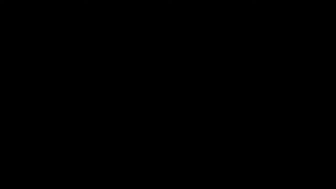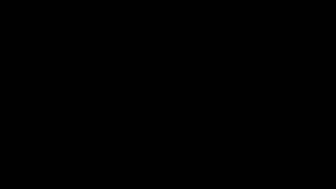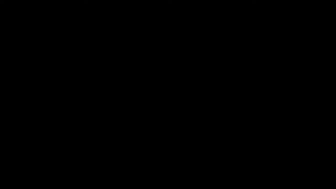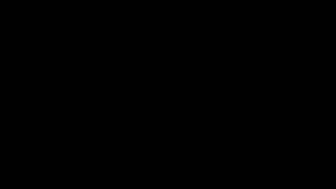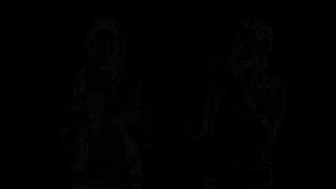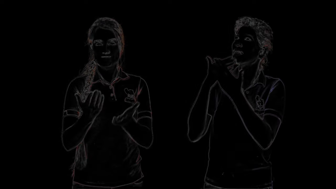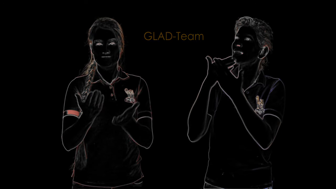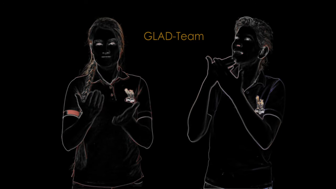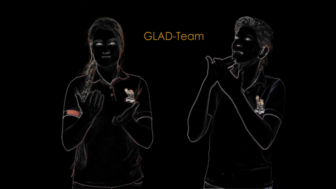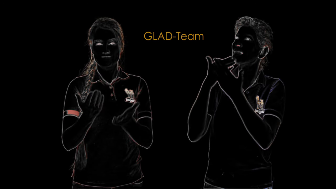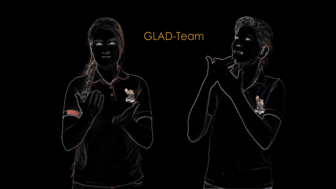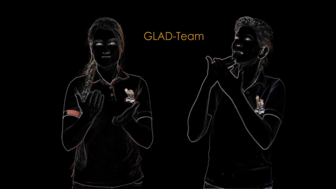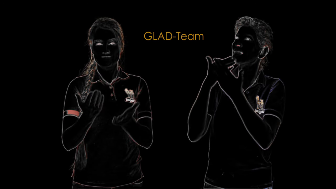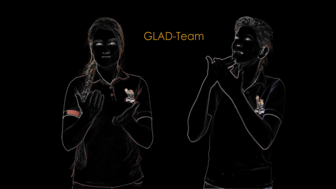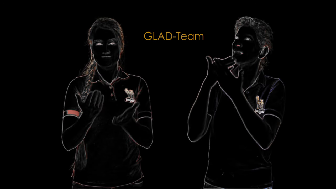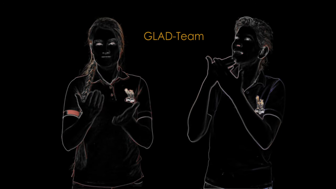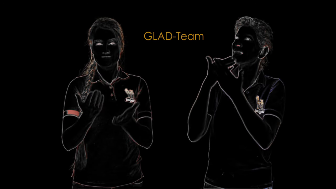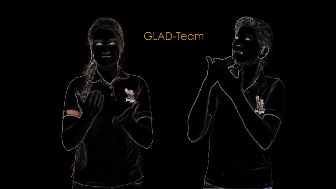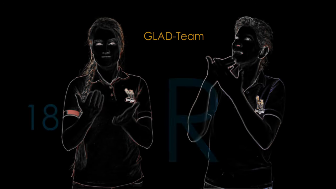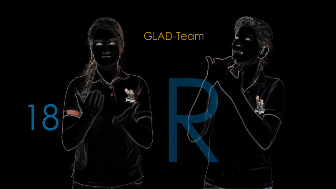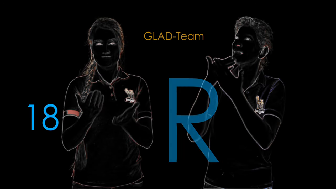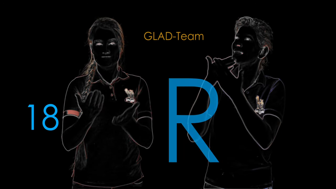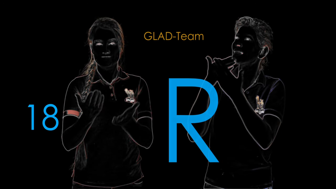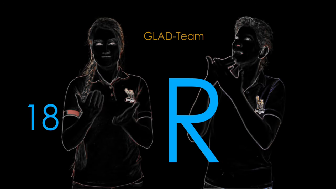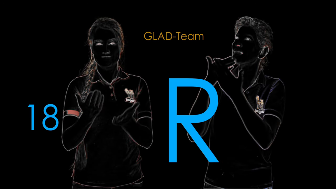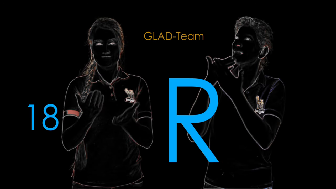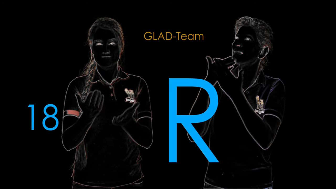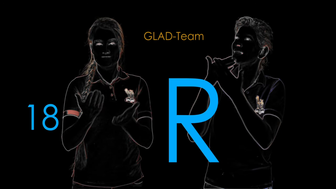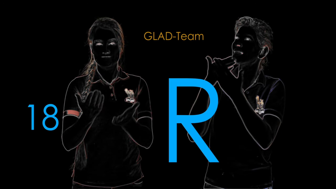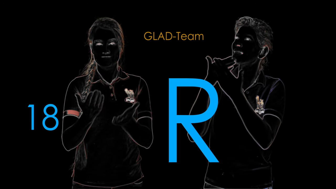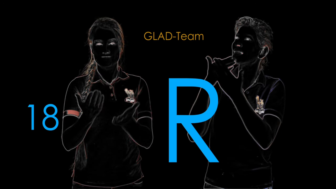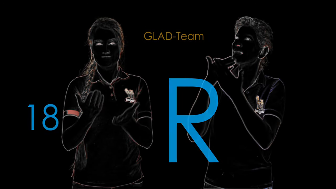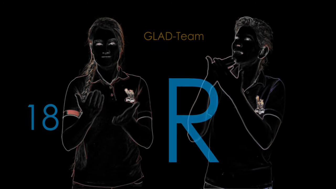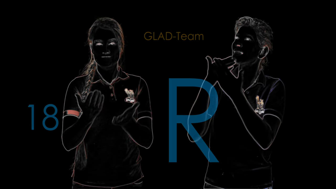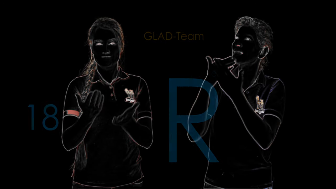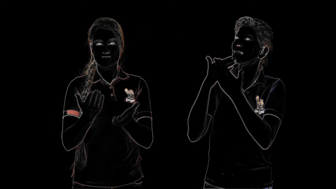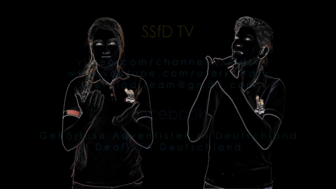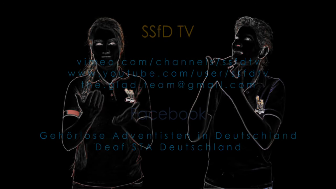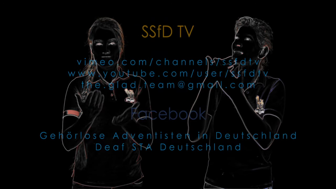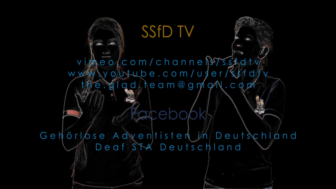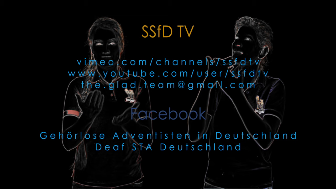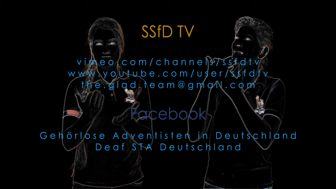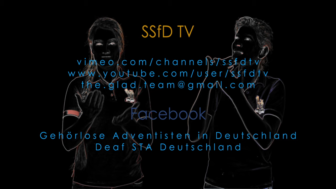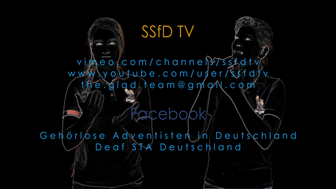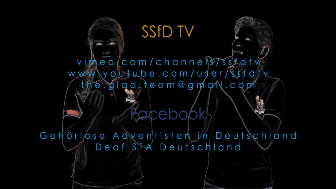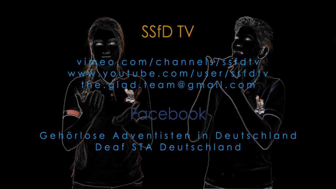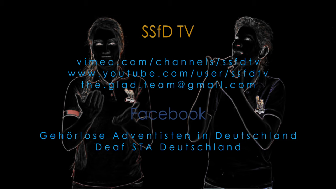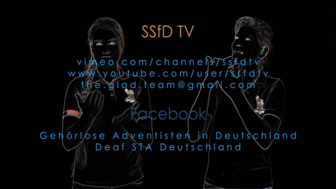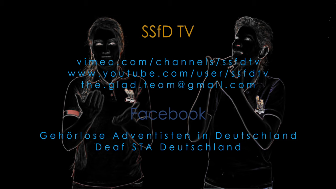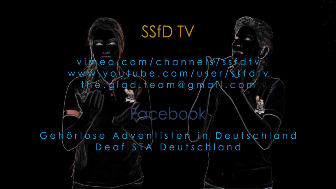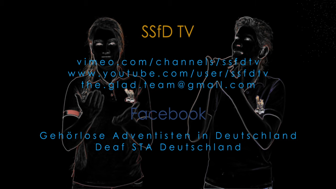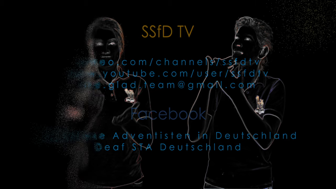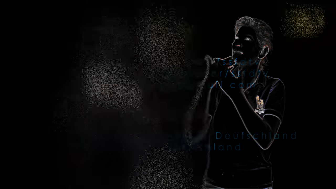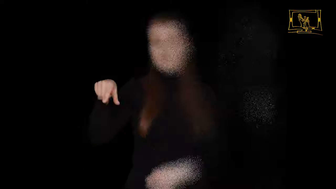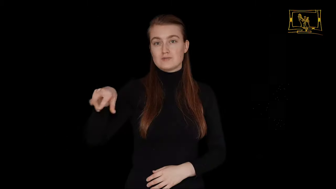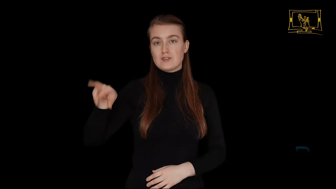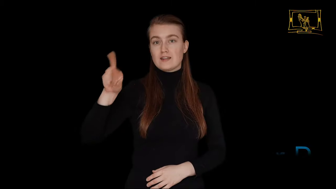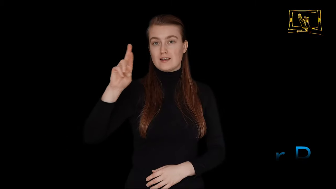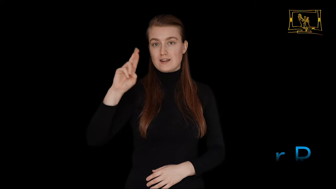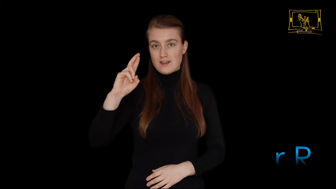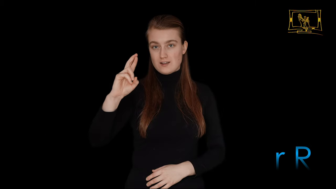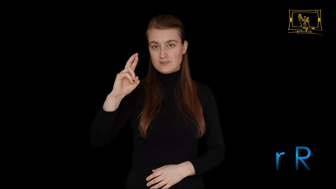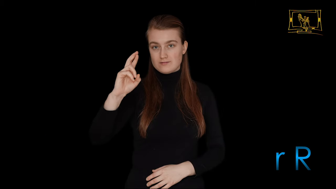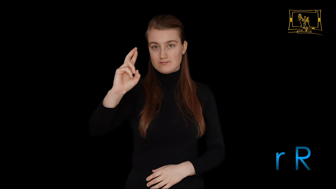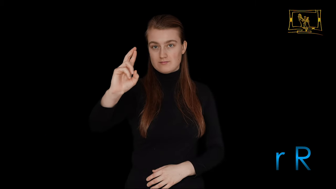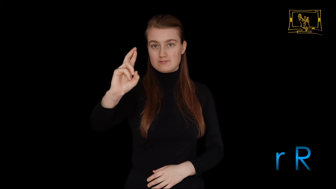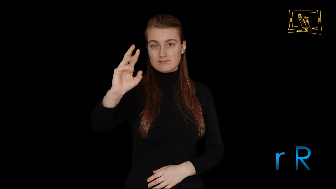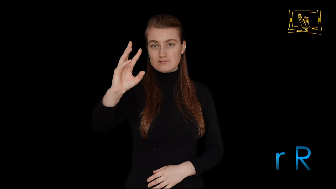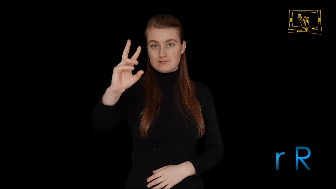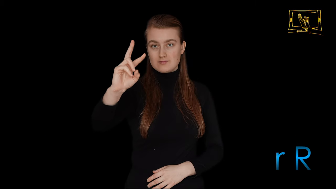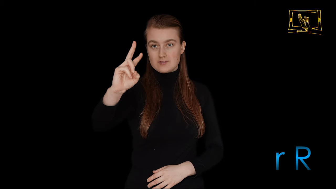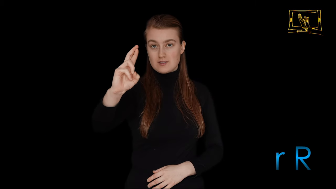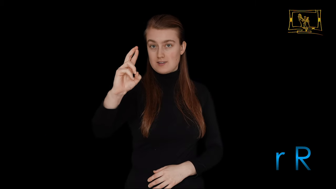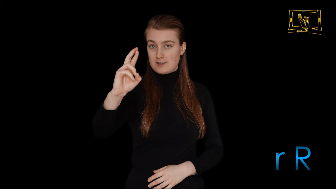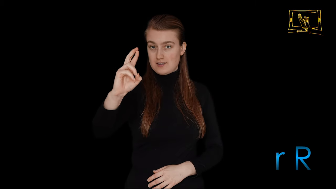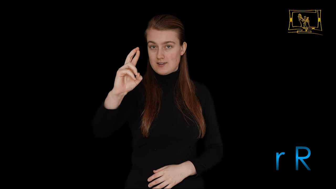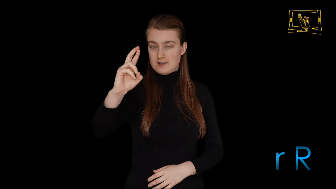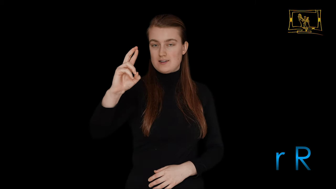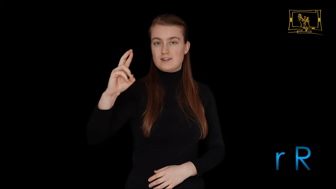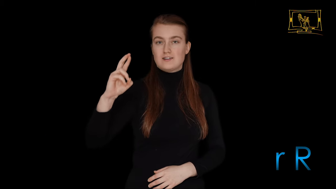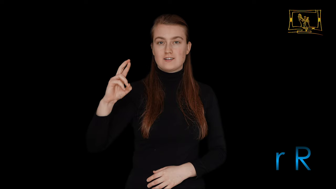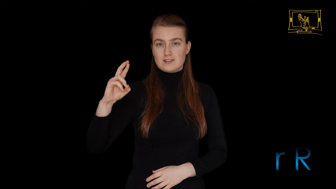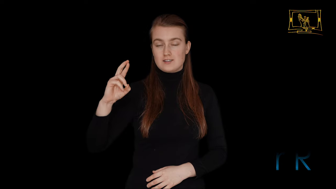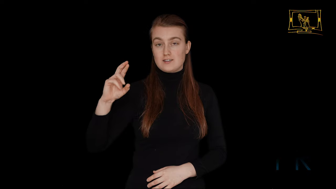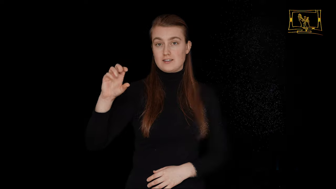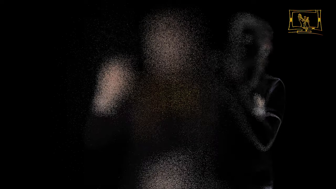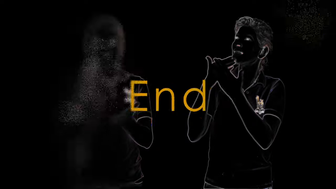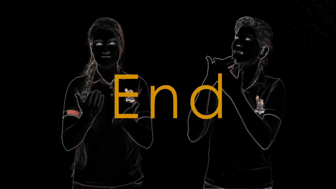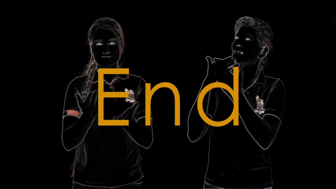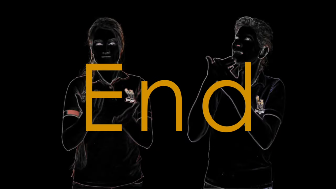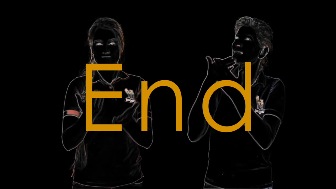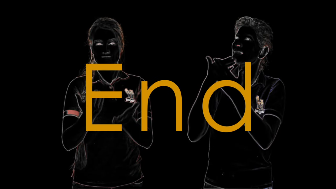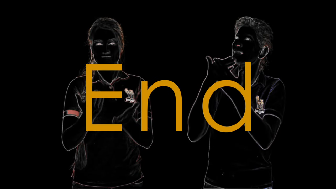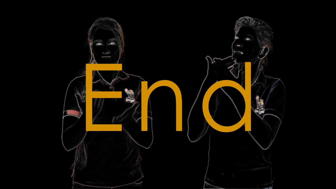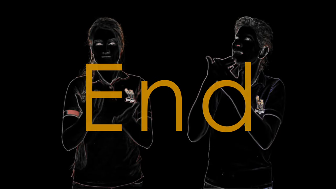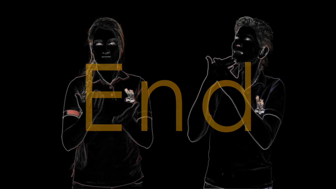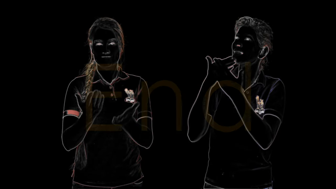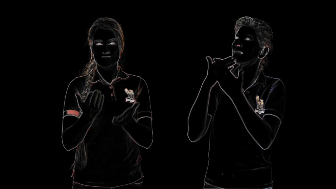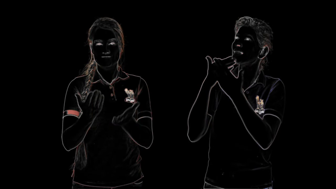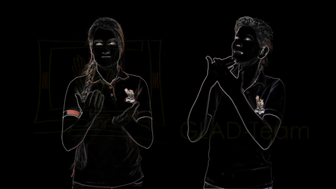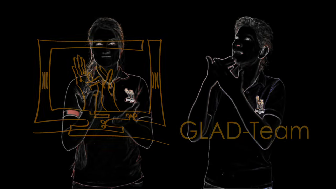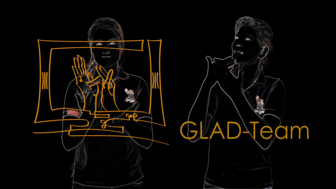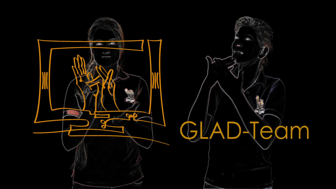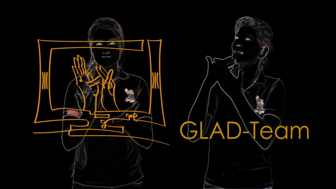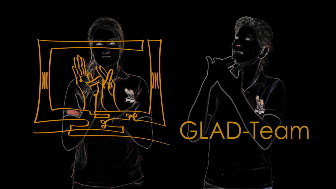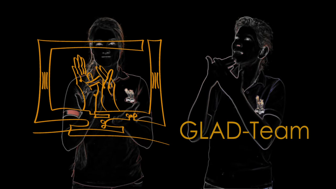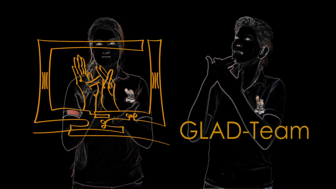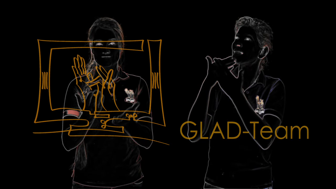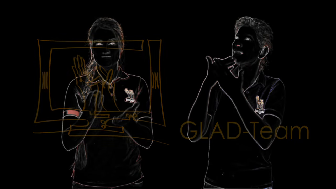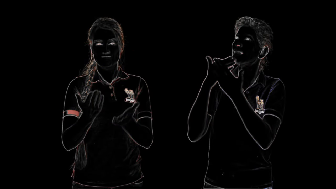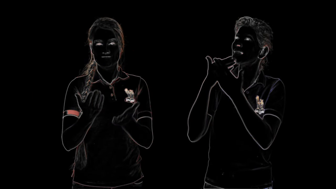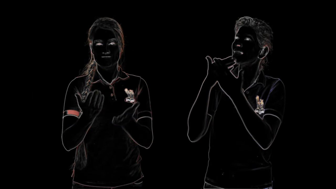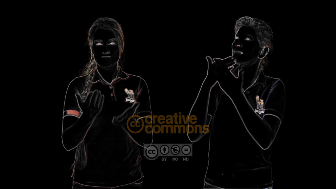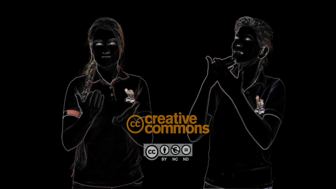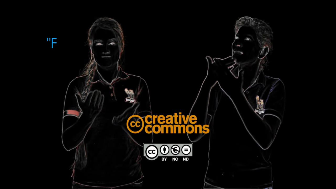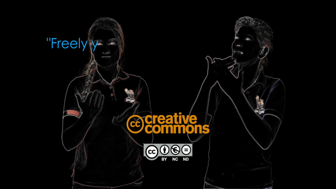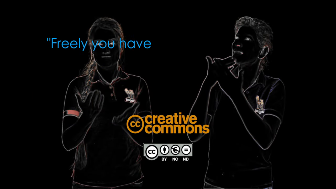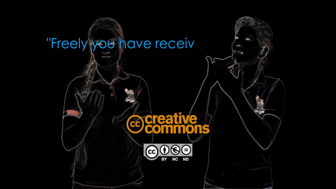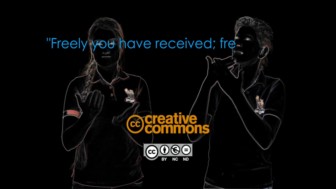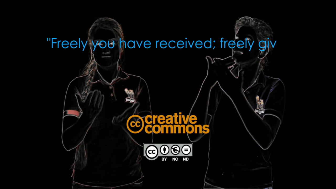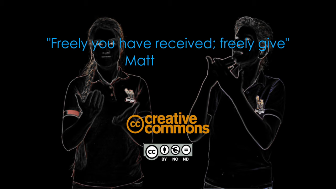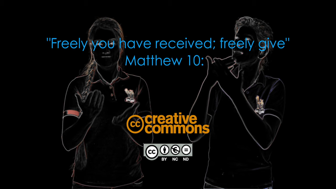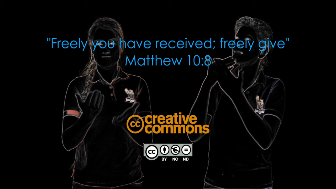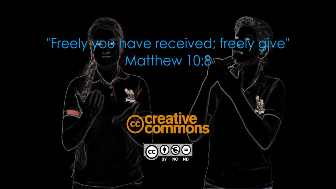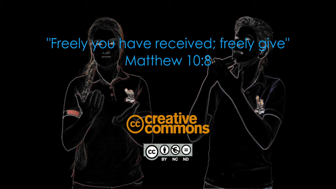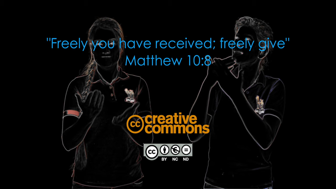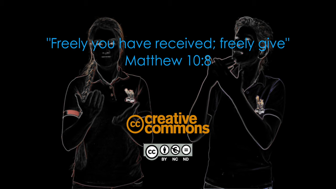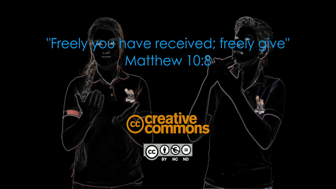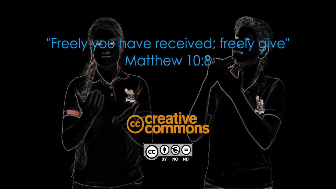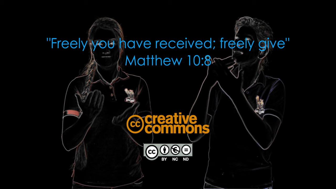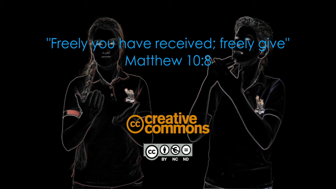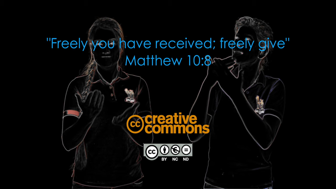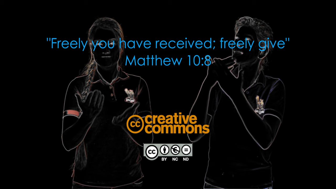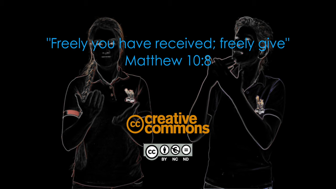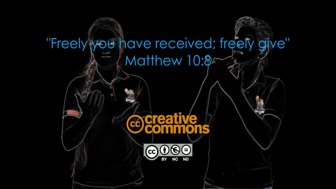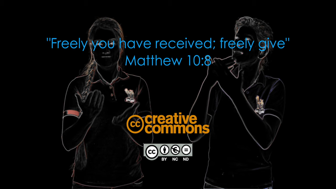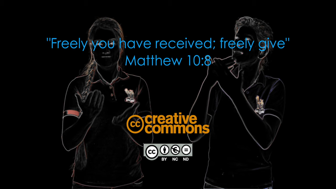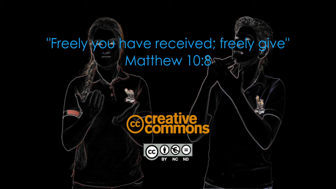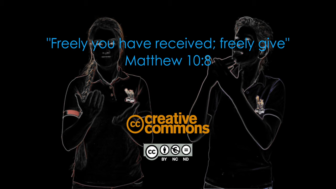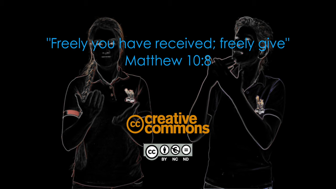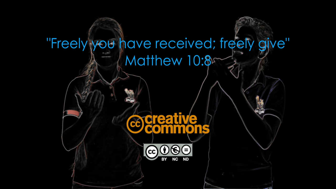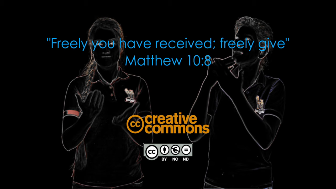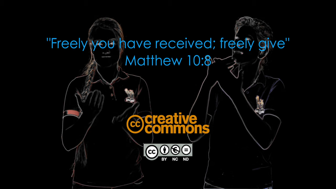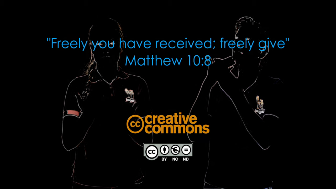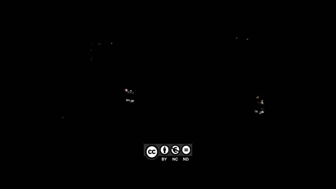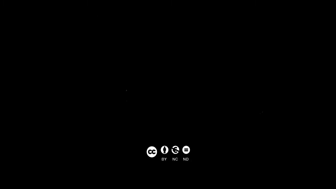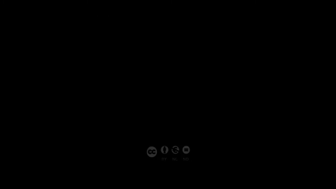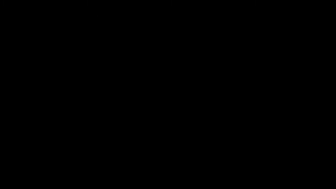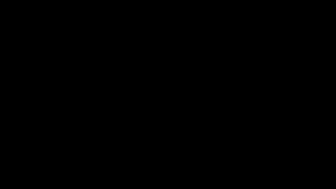R